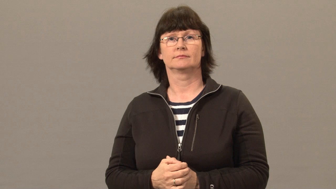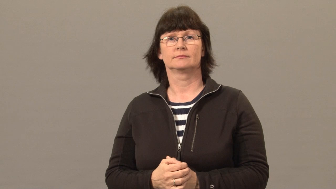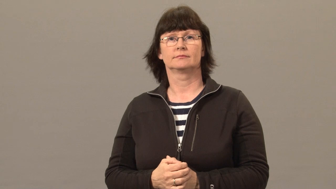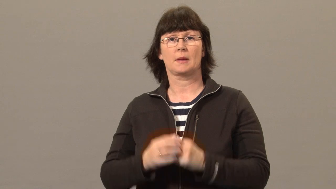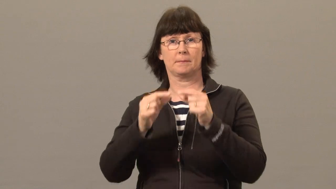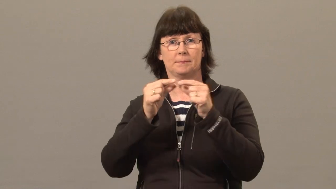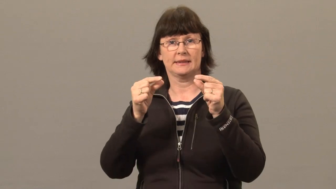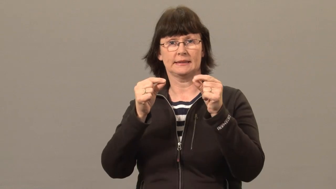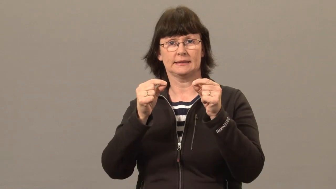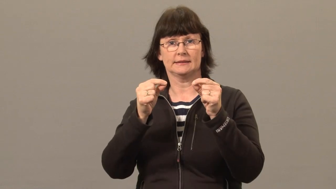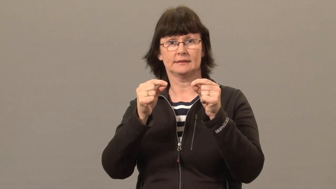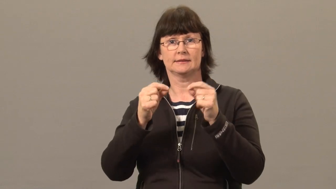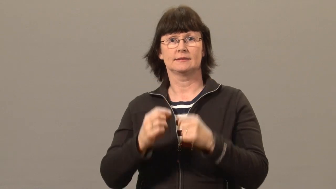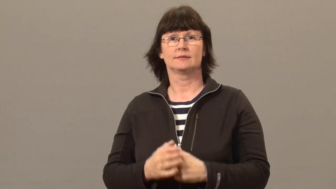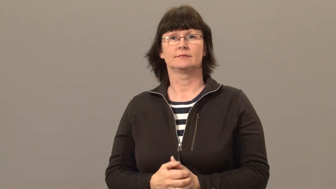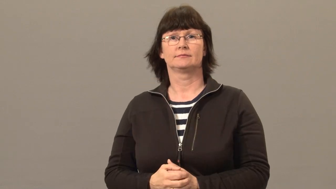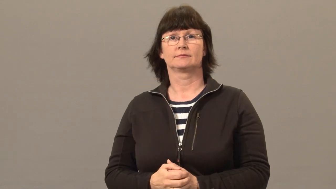Biti